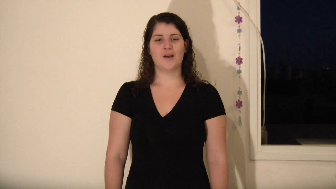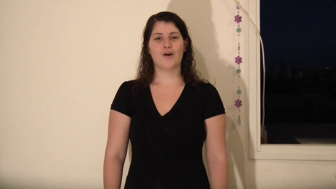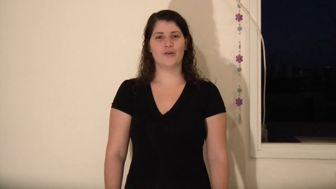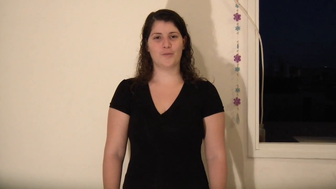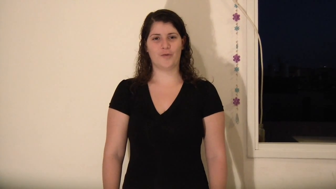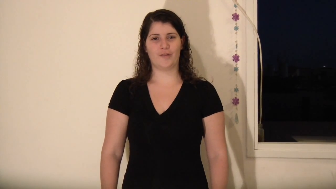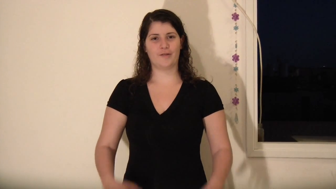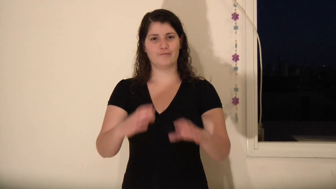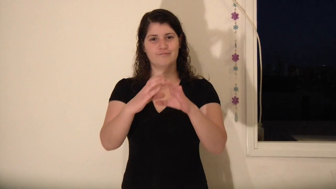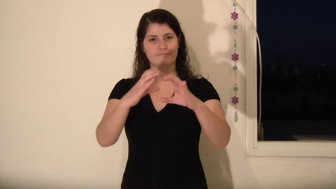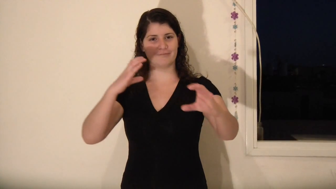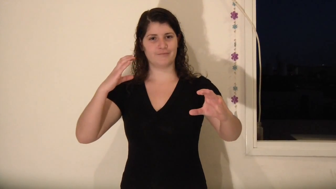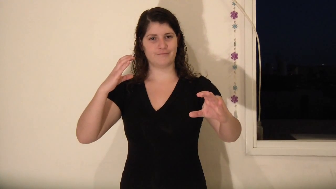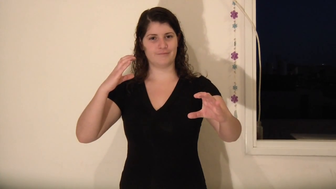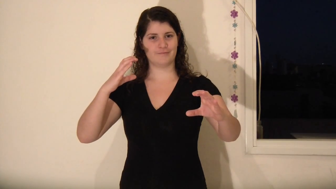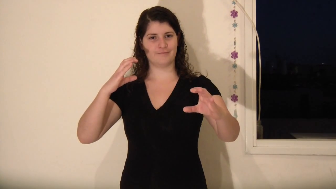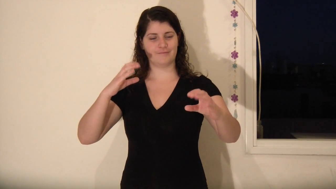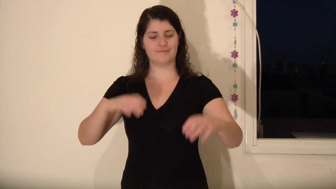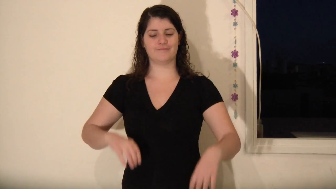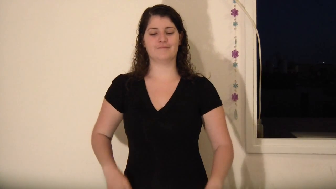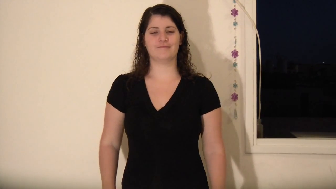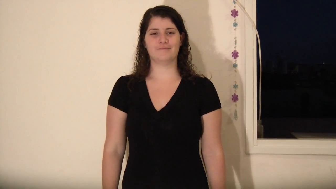אוטובוס